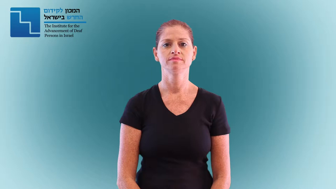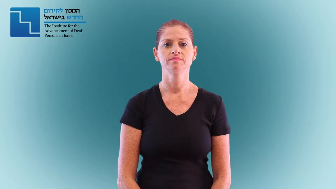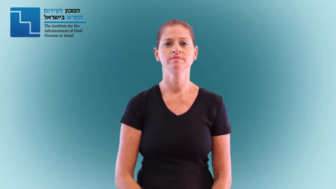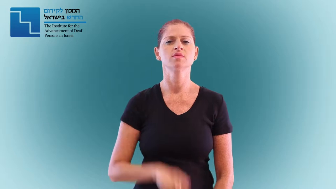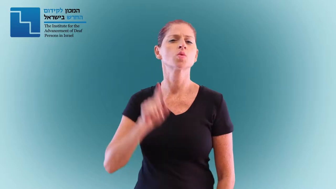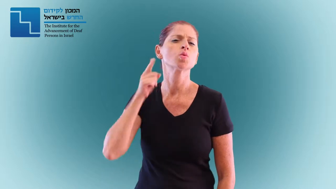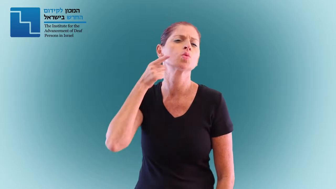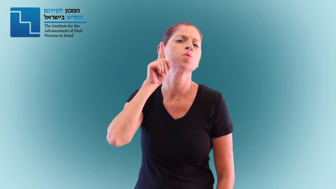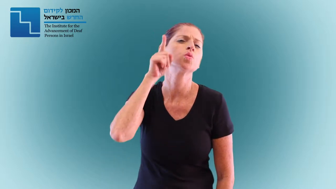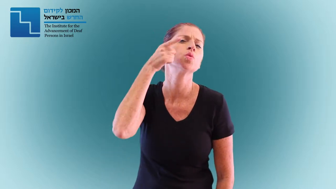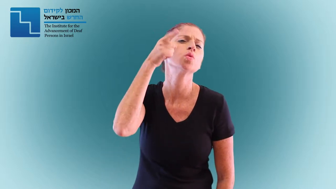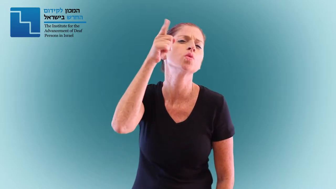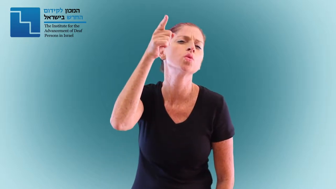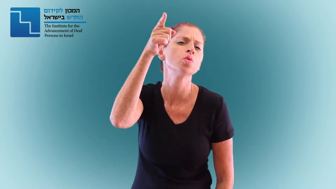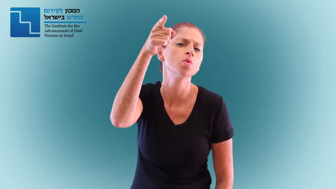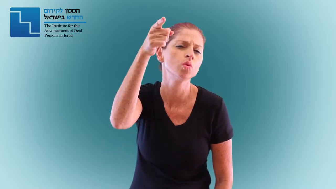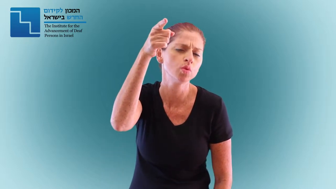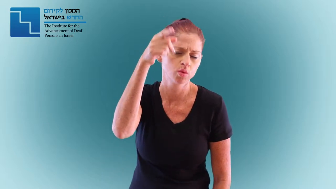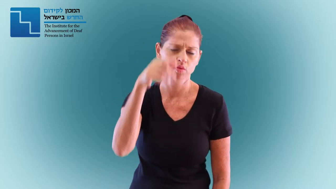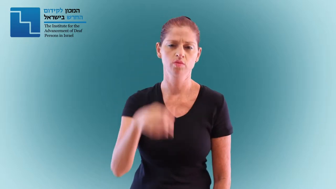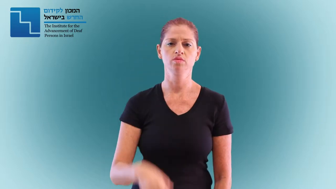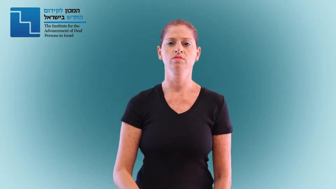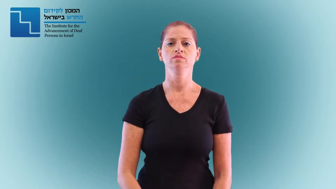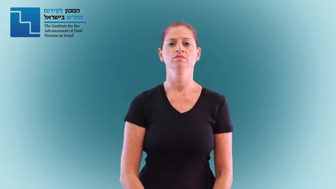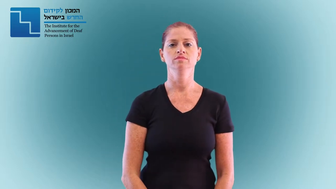רחוק מאוד